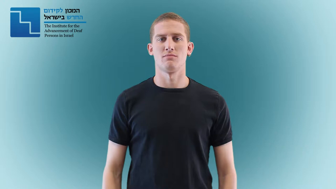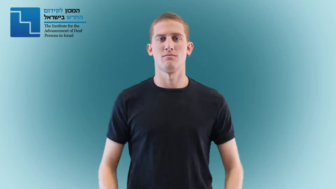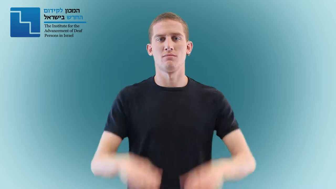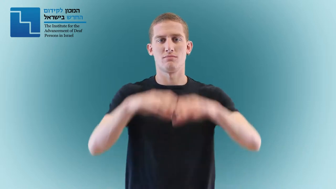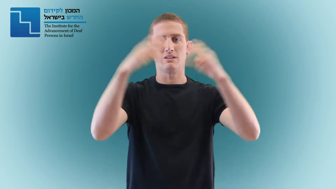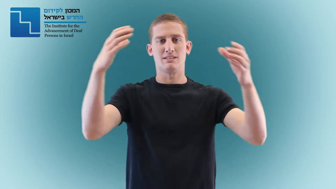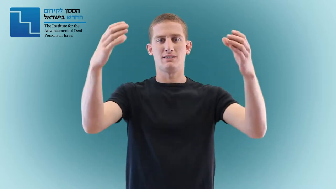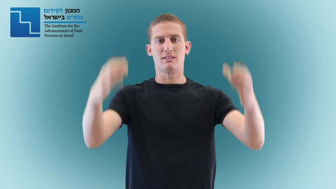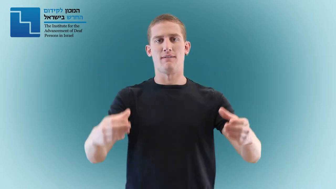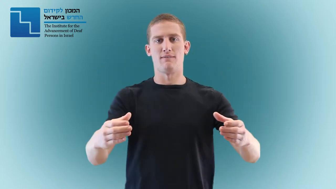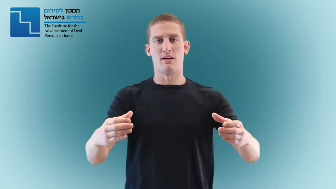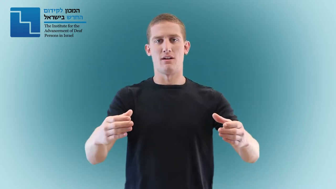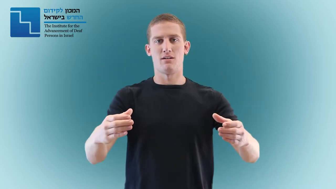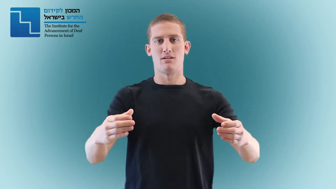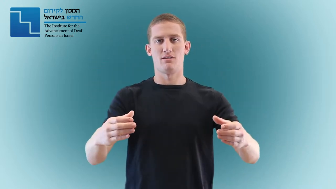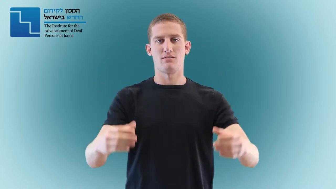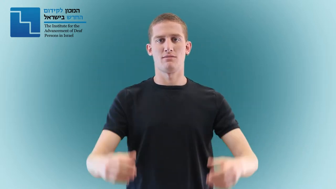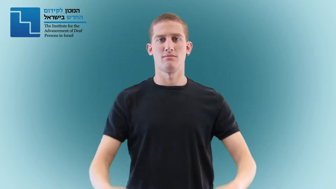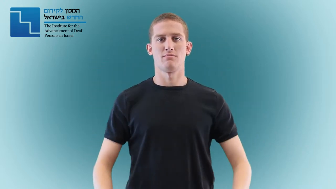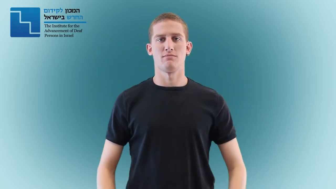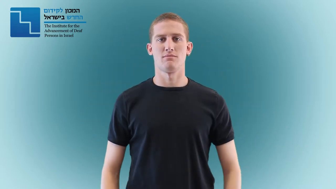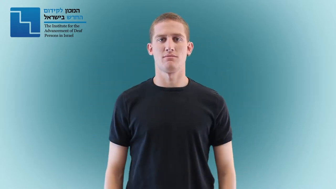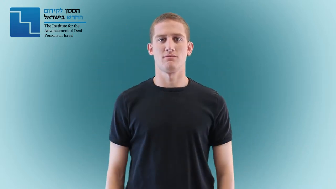מצבה